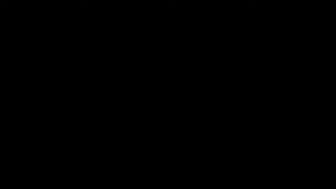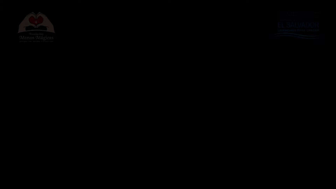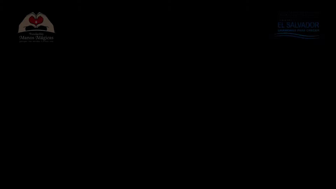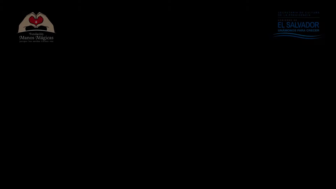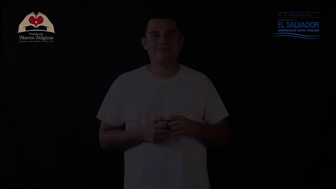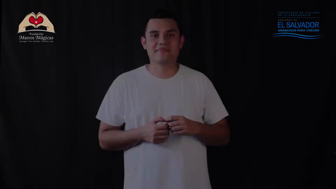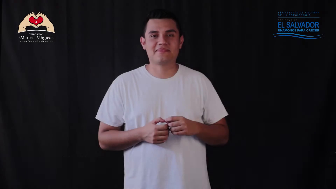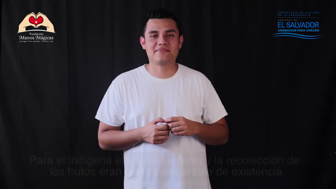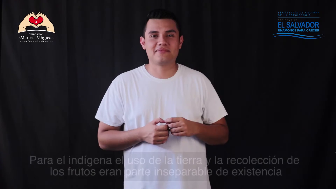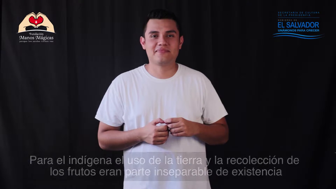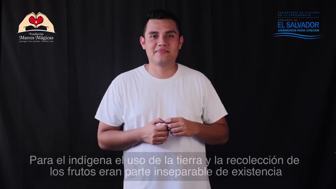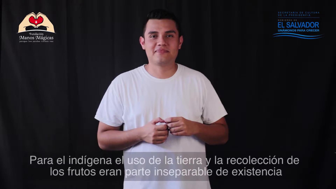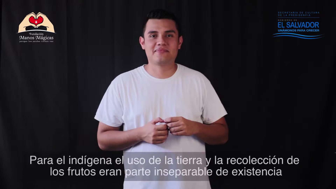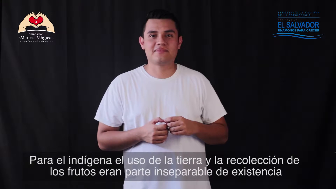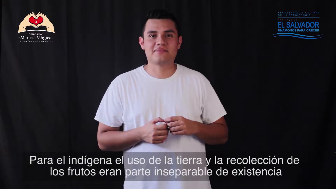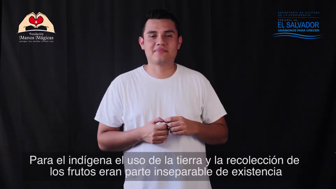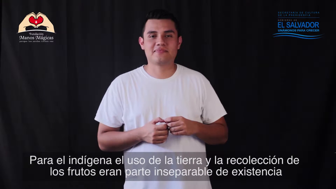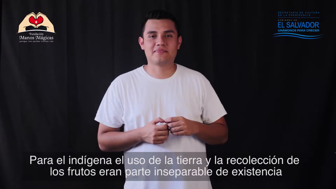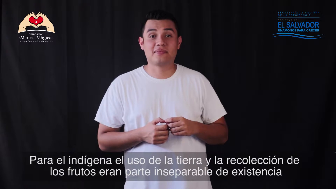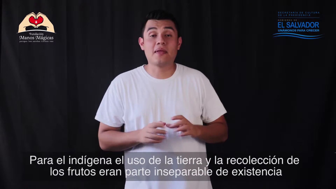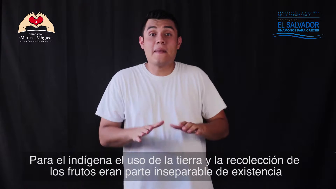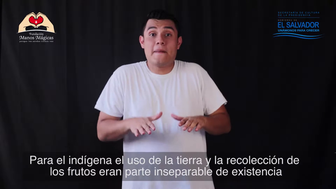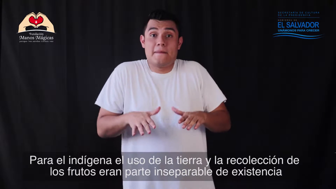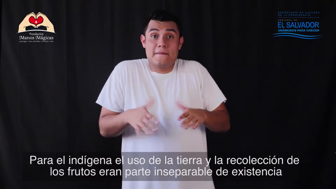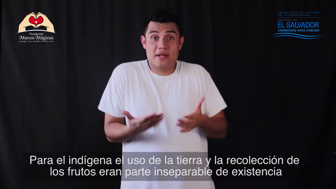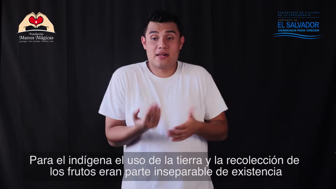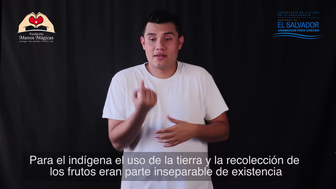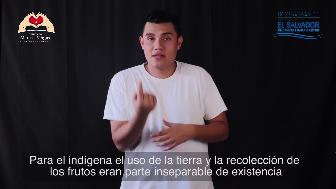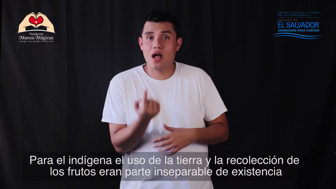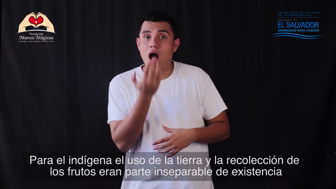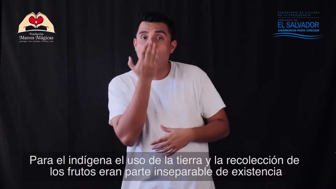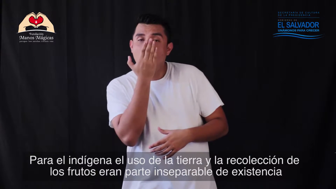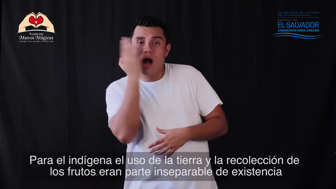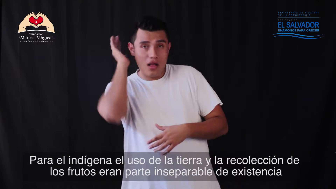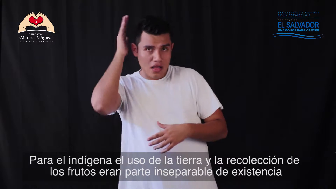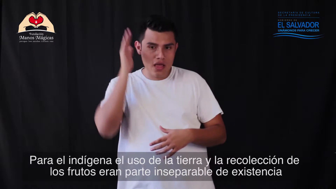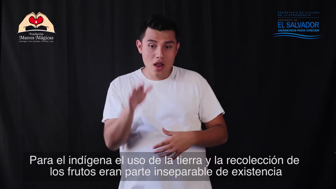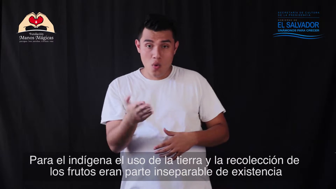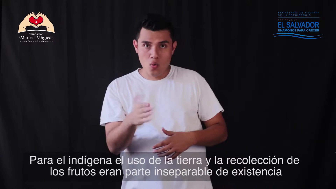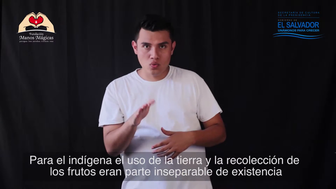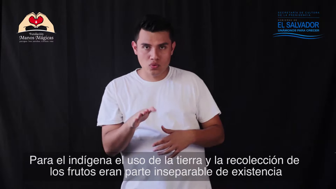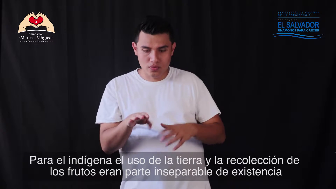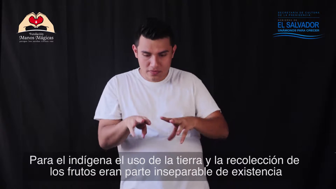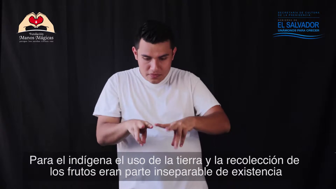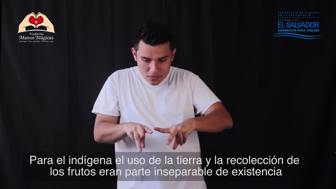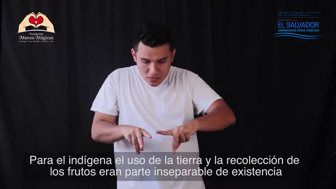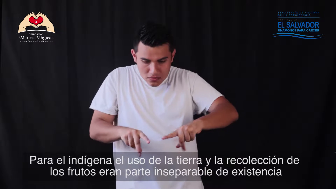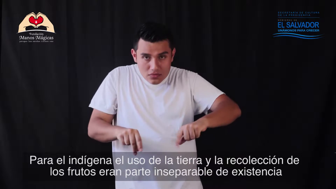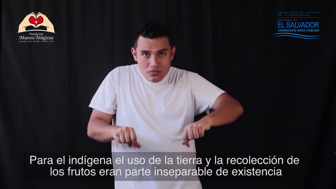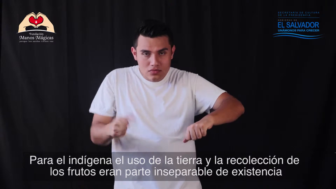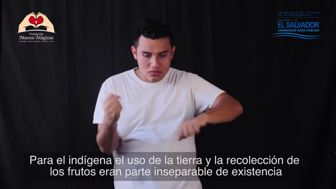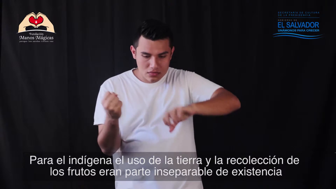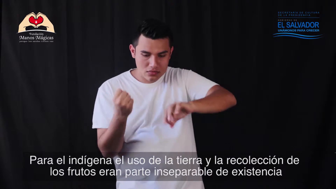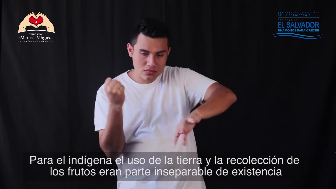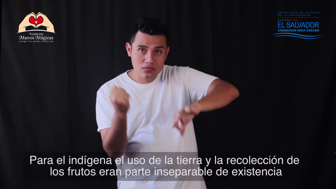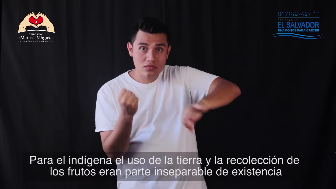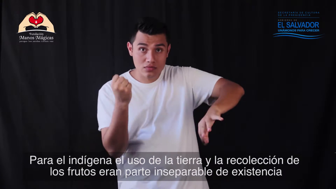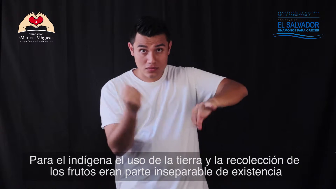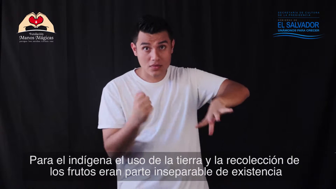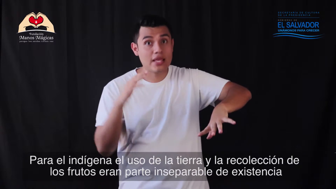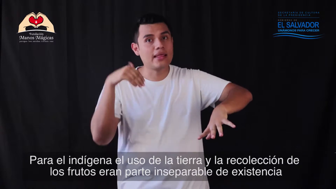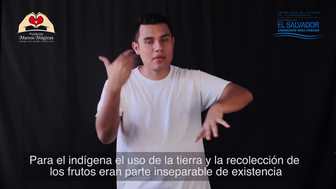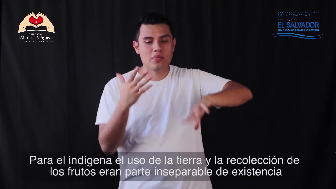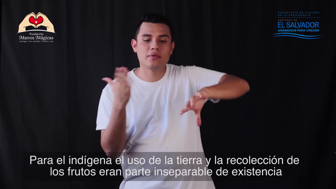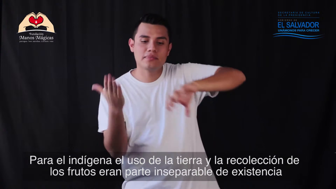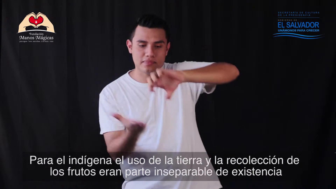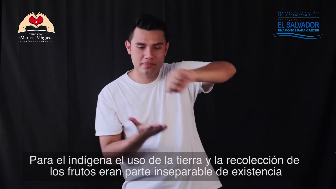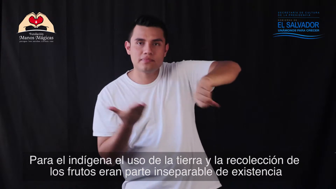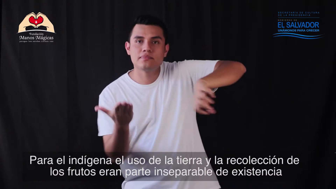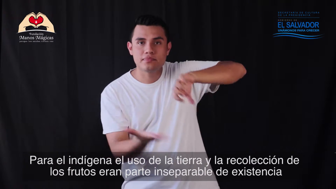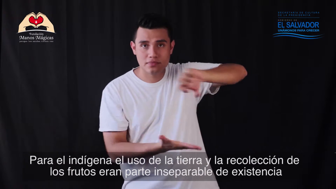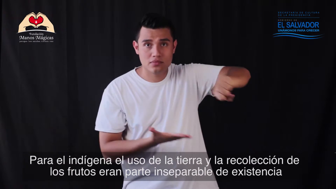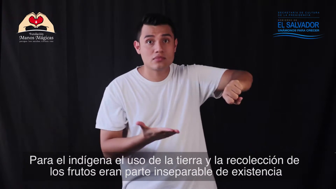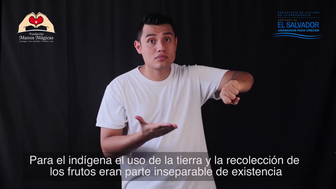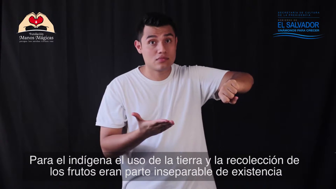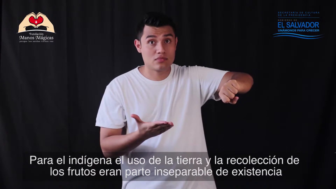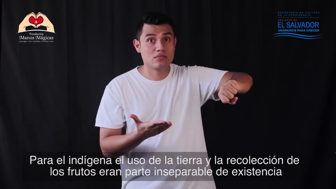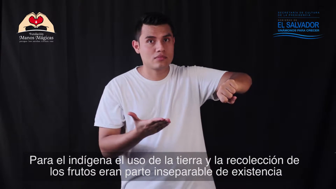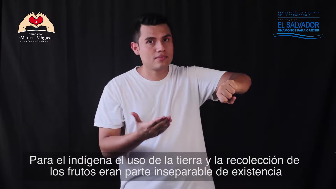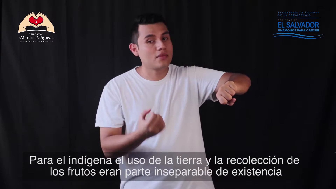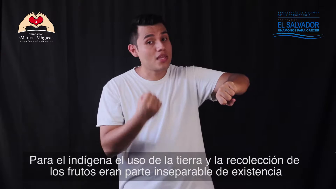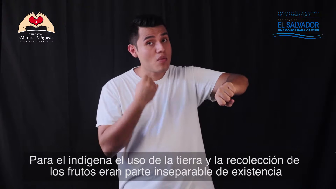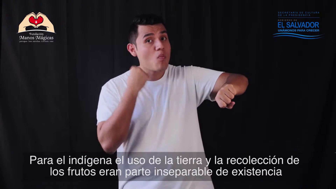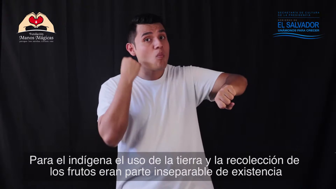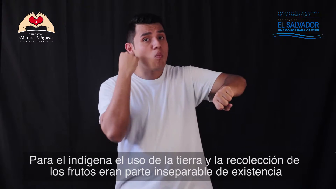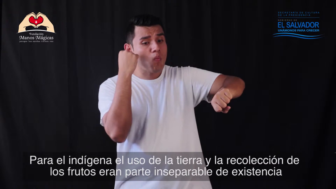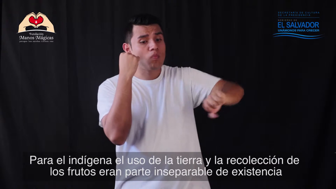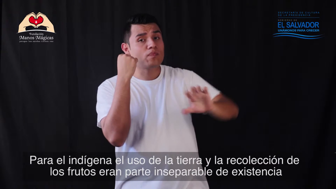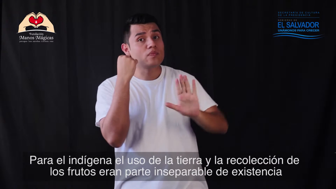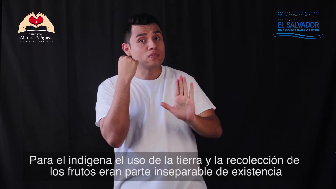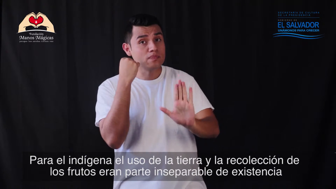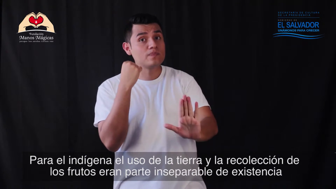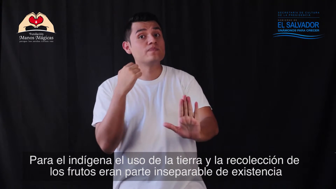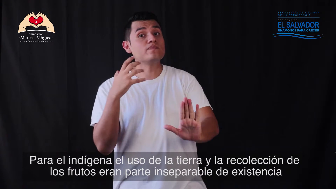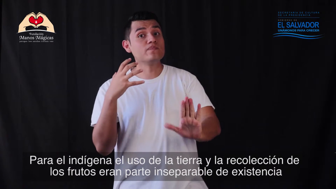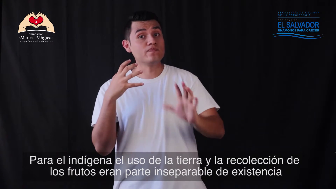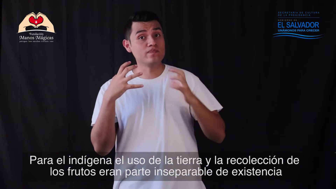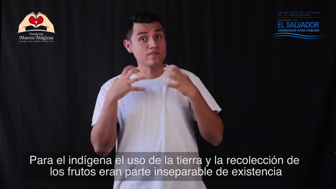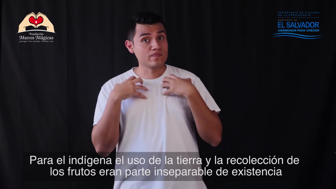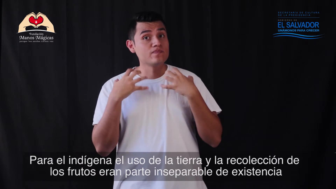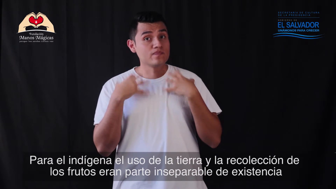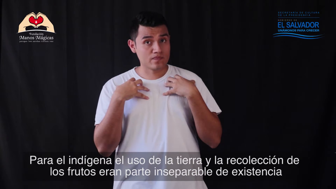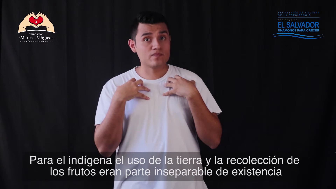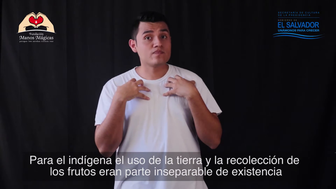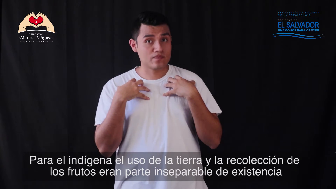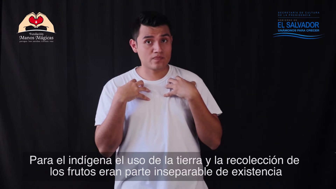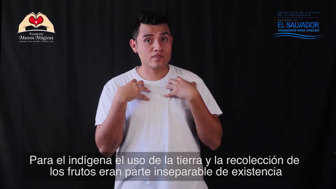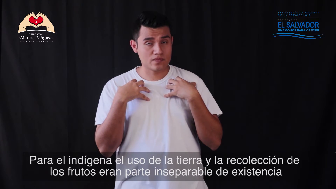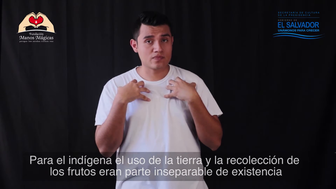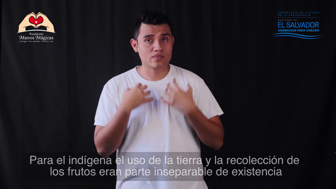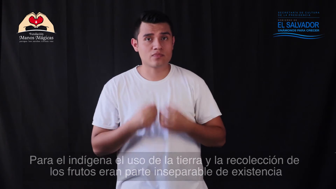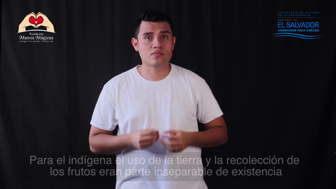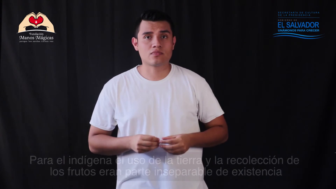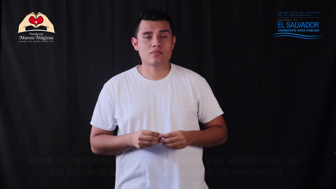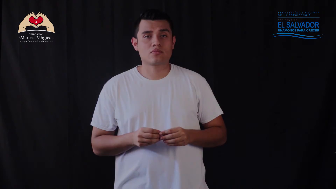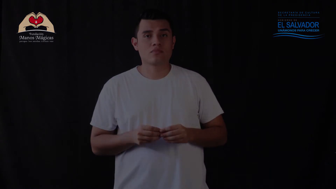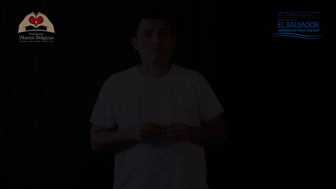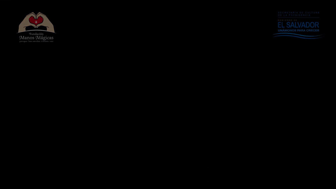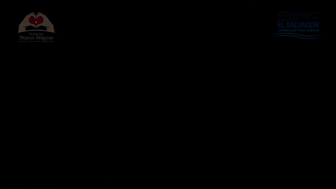para el indigena el uso de la tierra